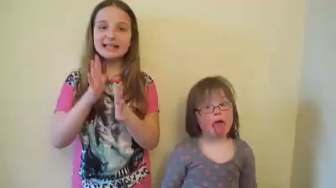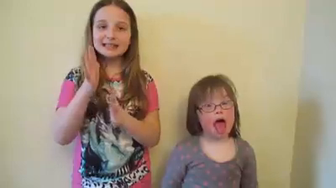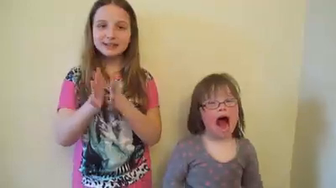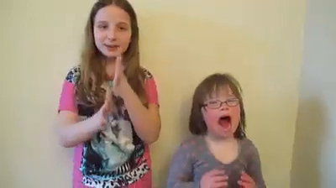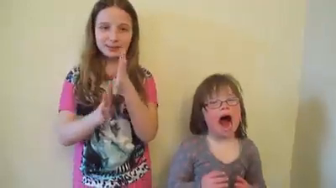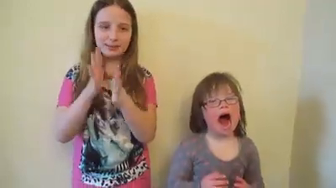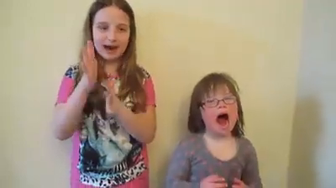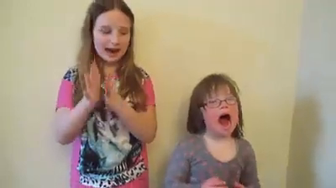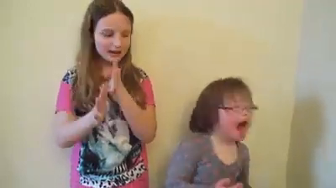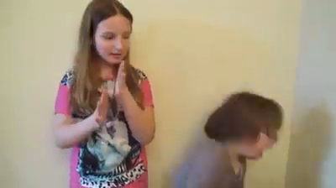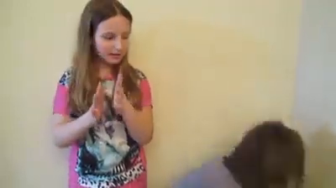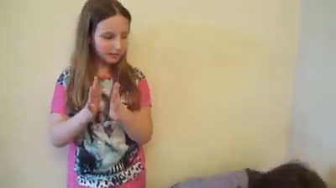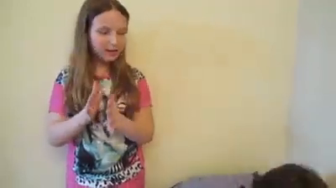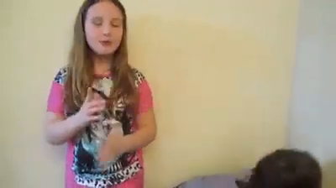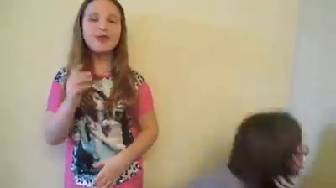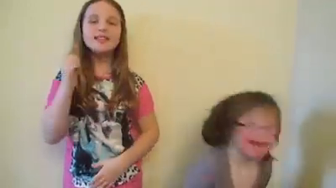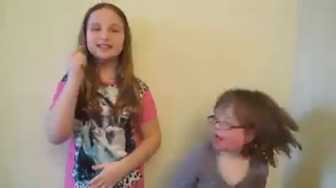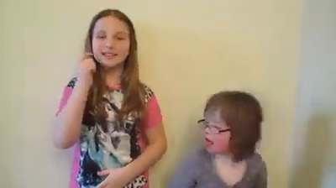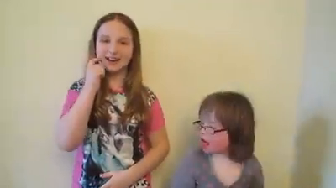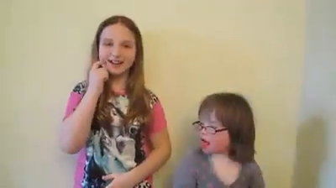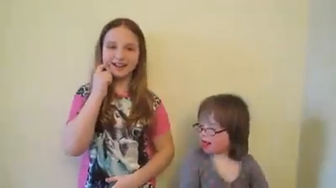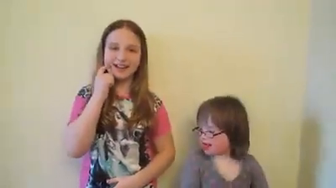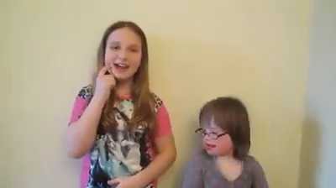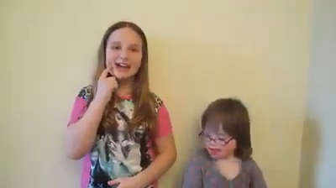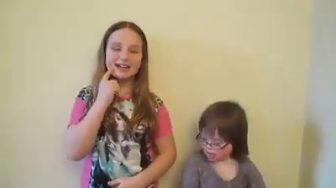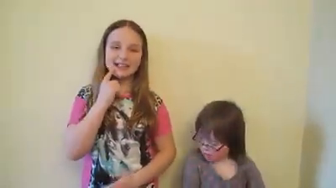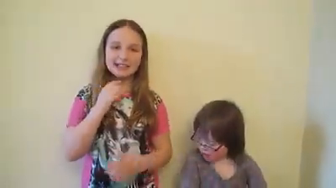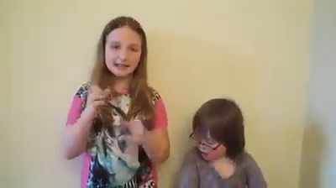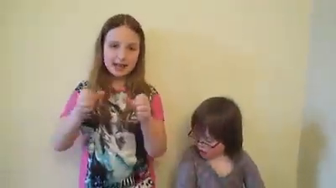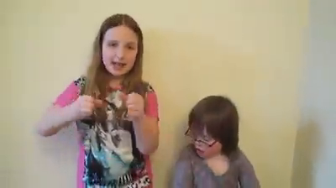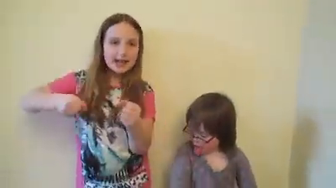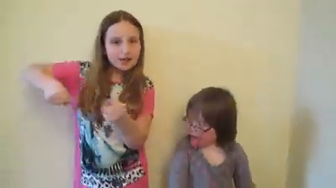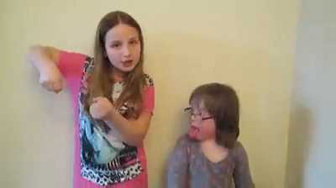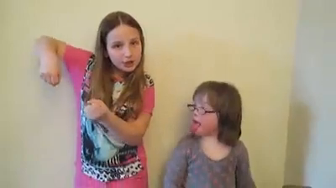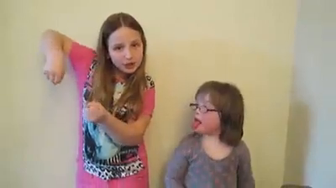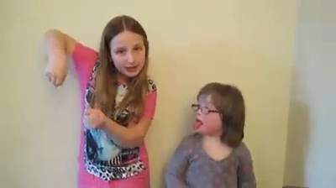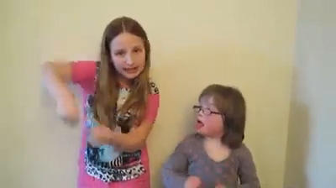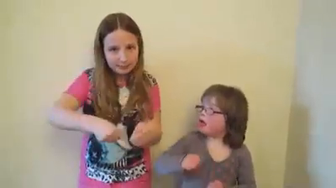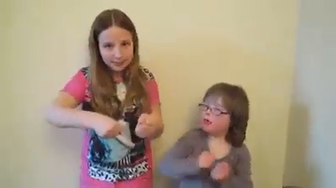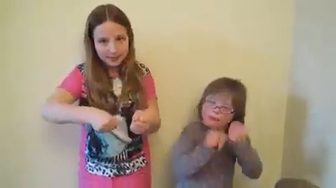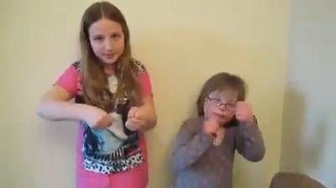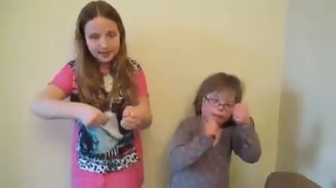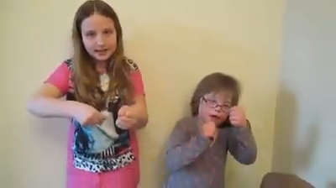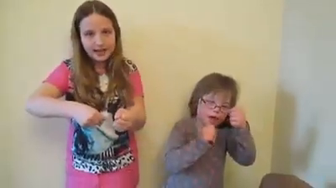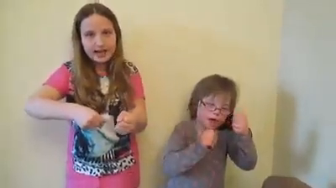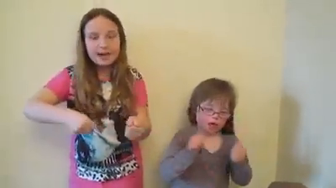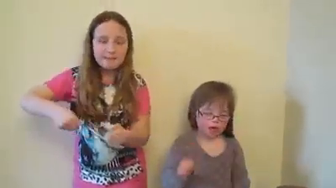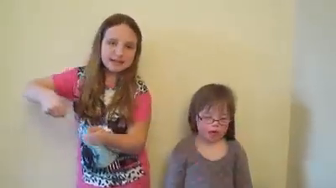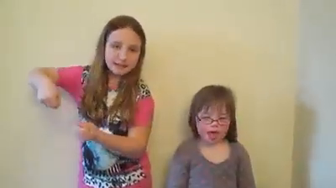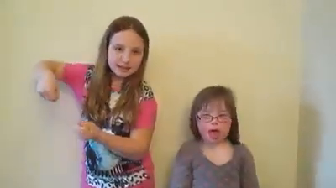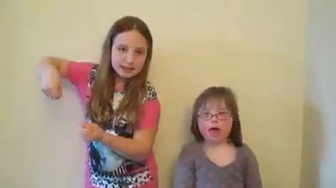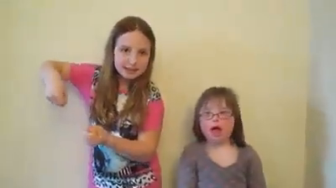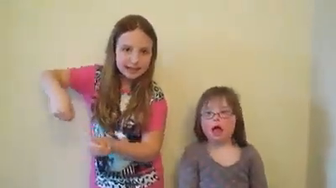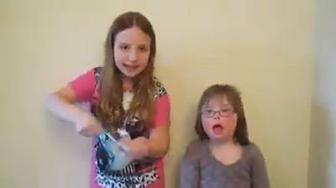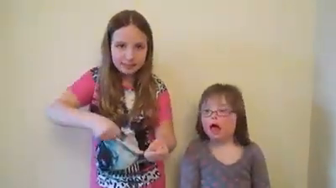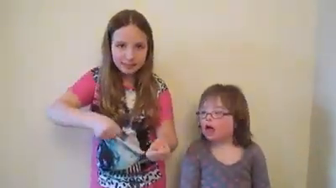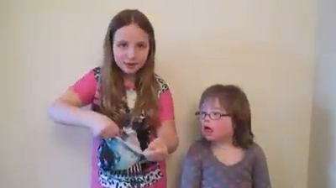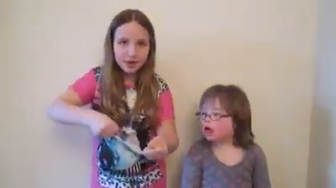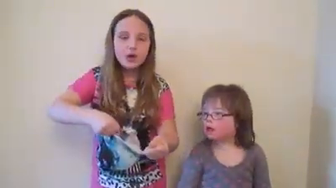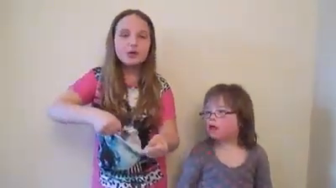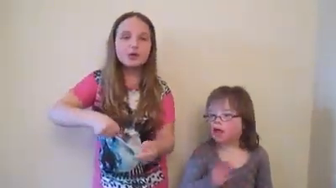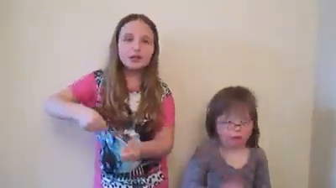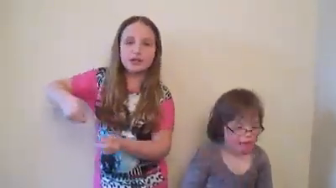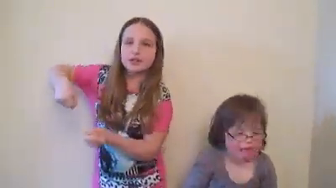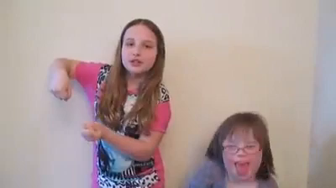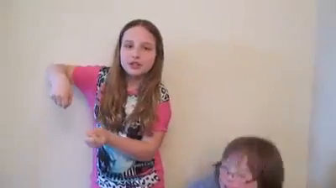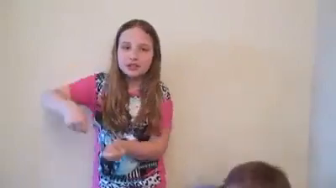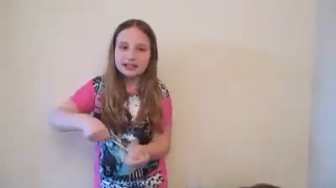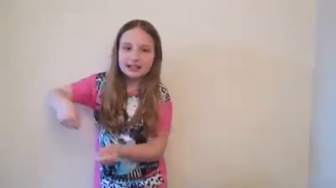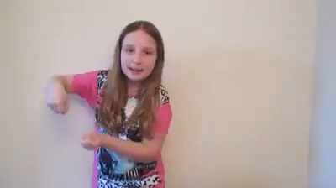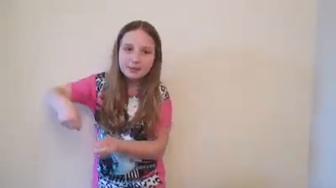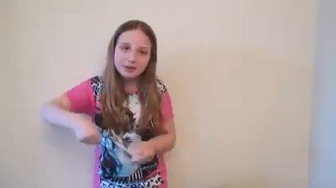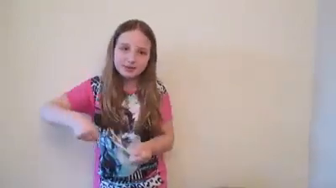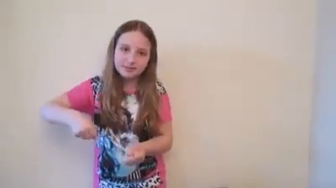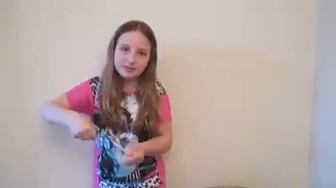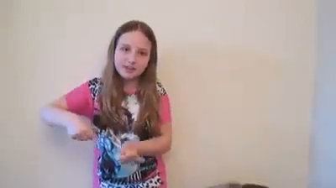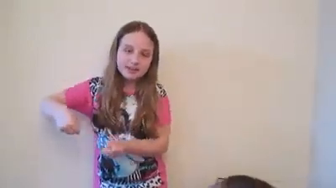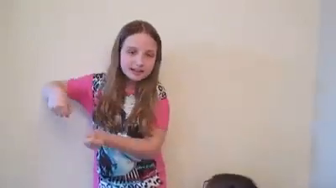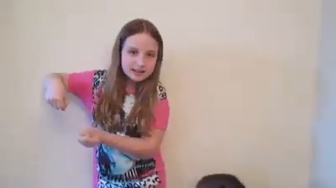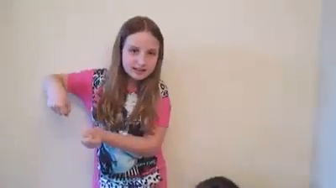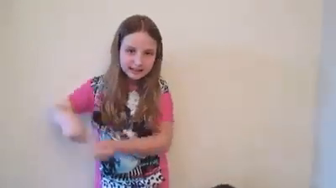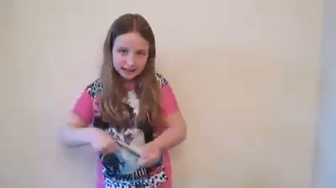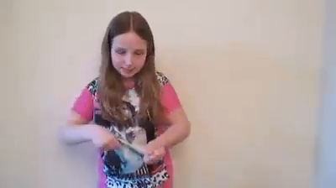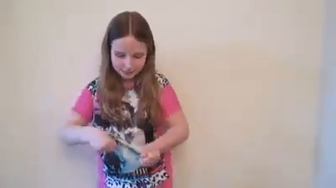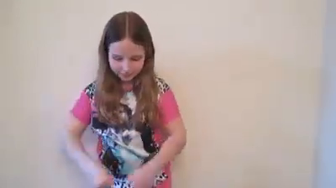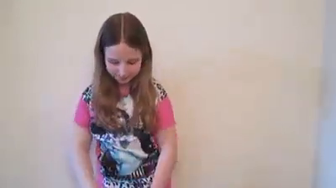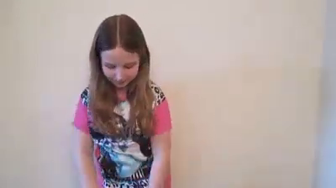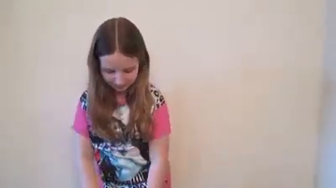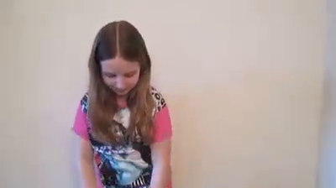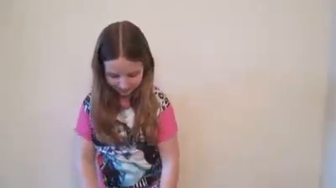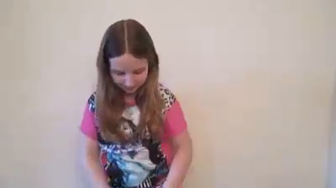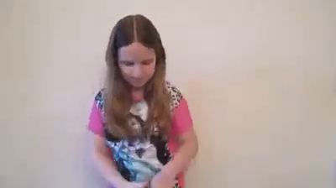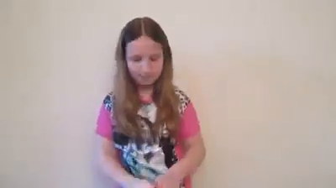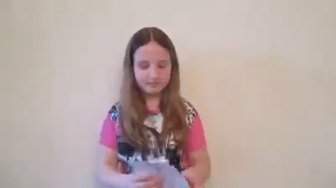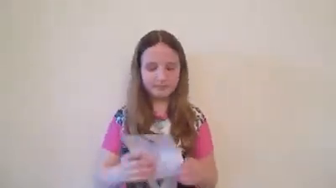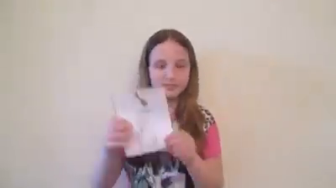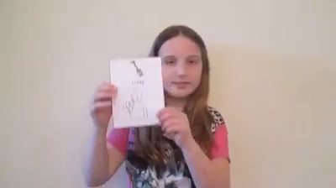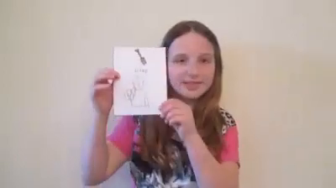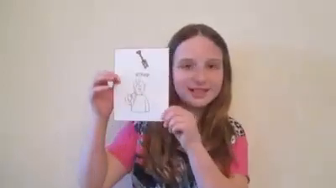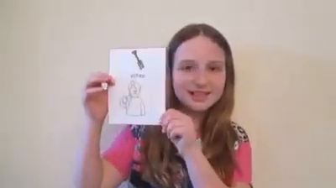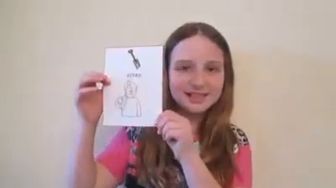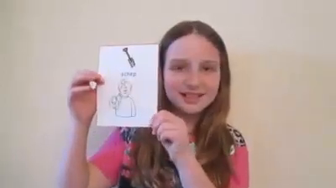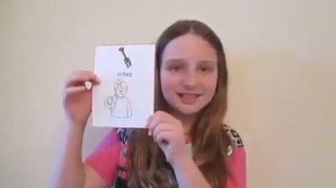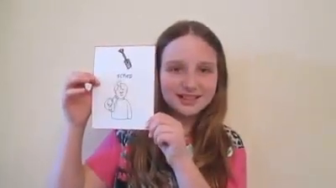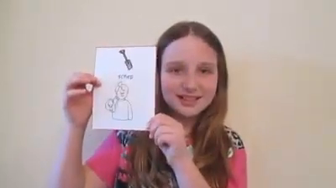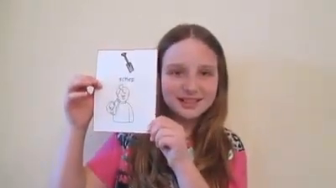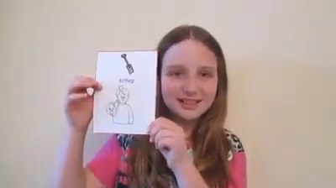Schep